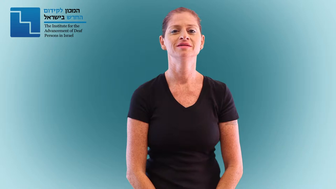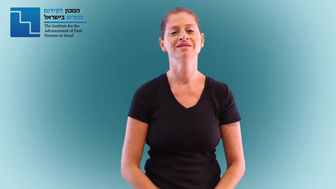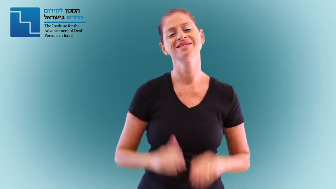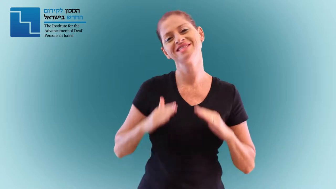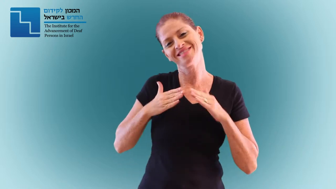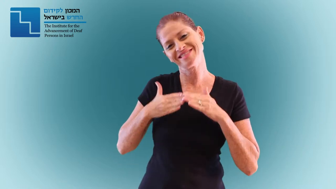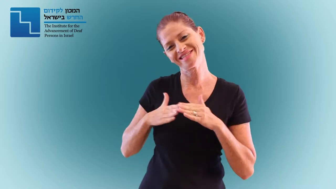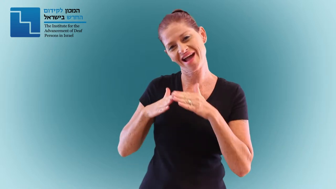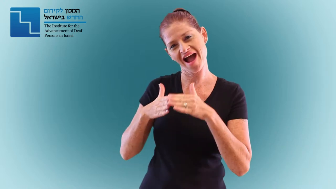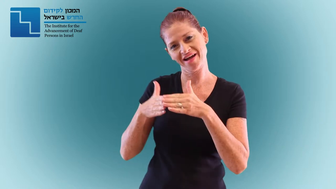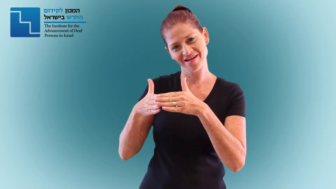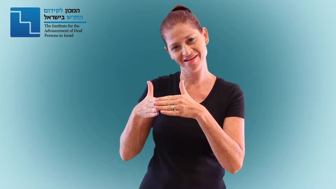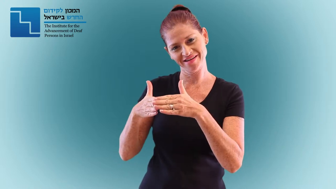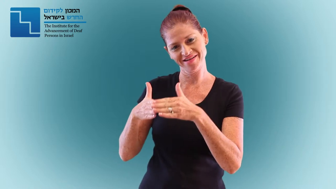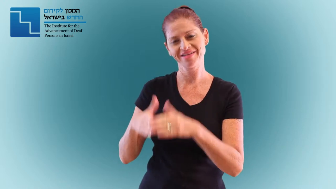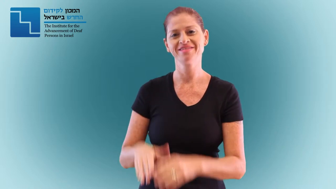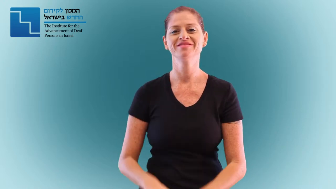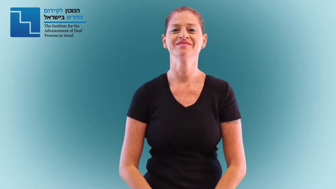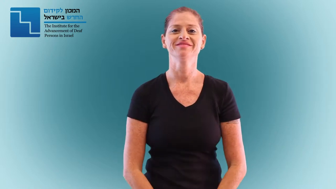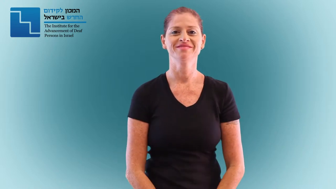סירה